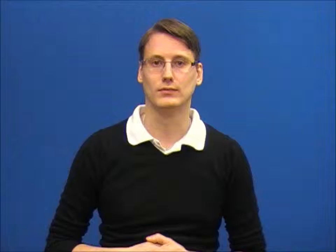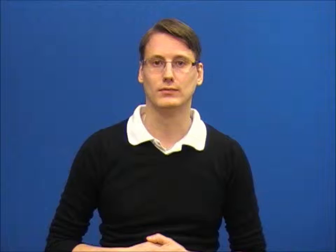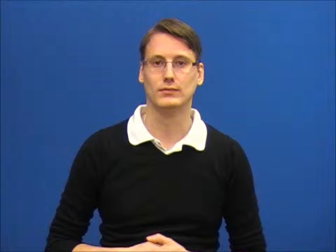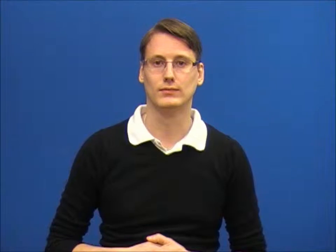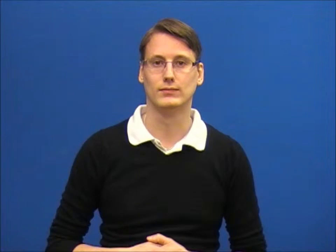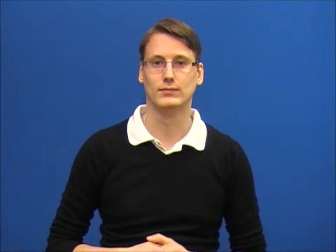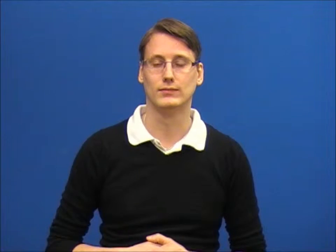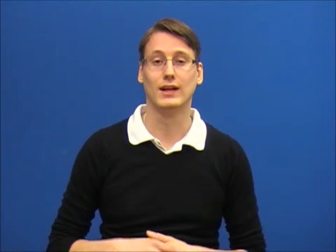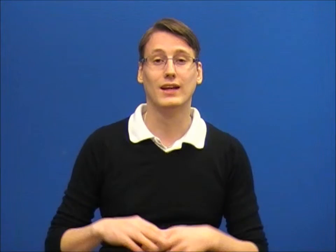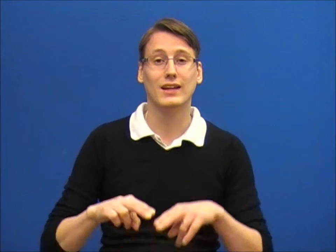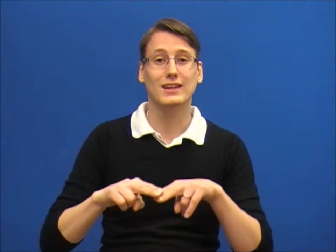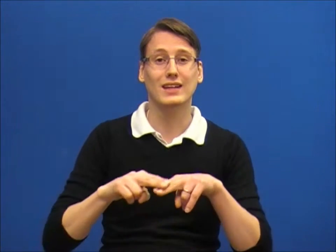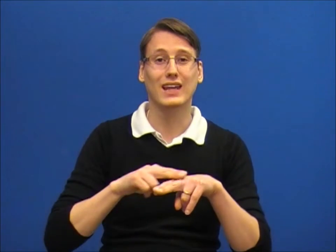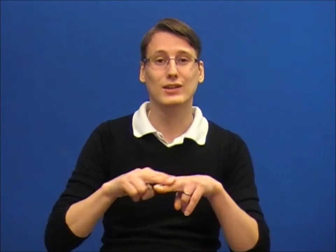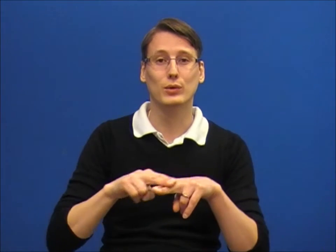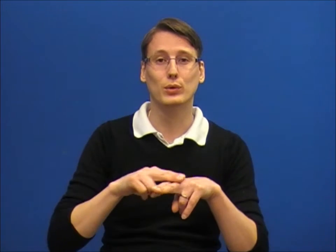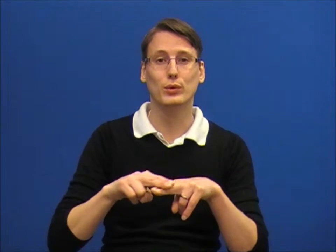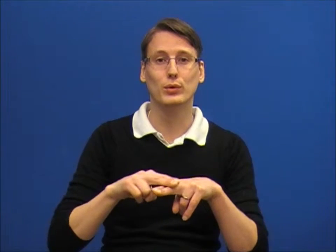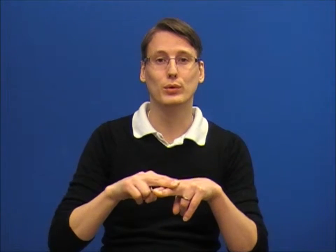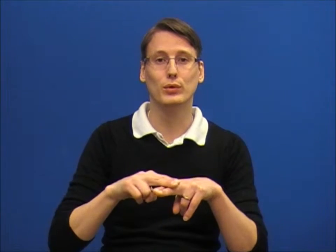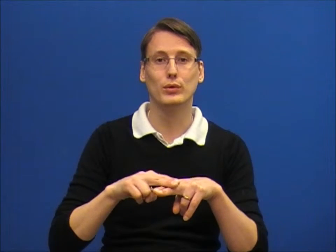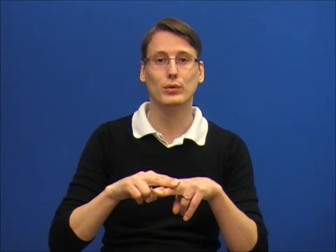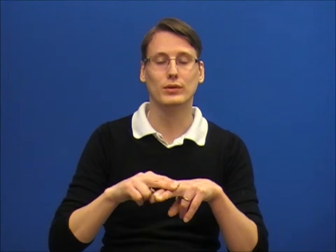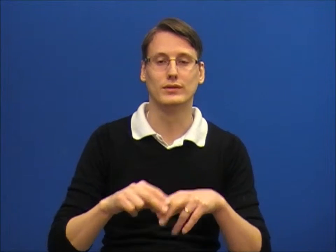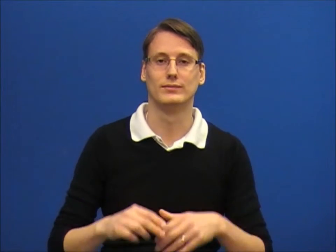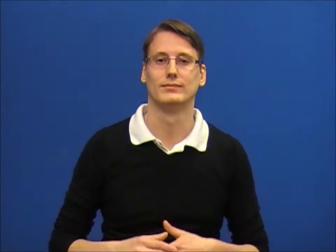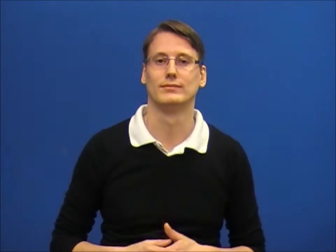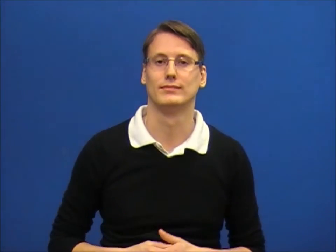KÄNSLA